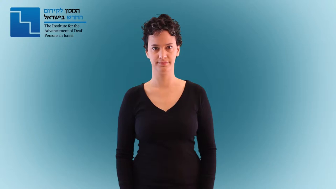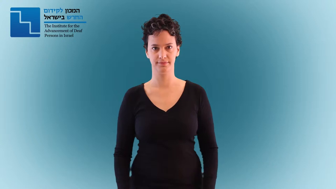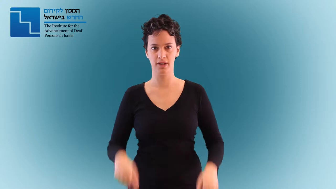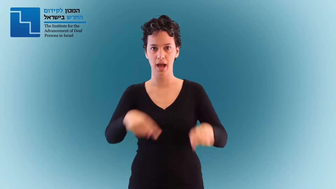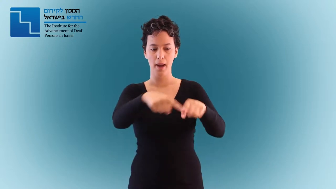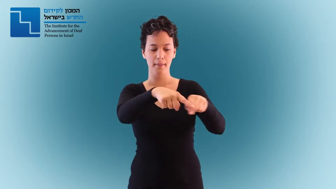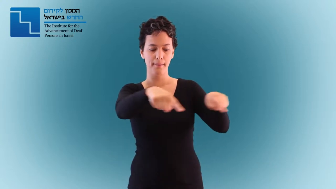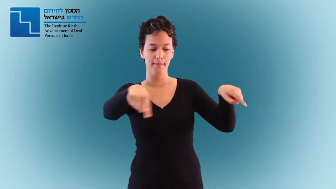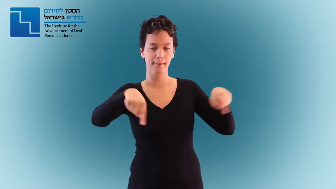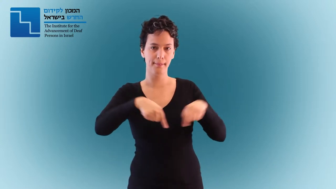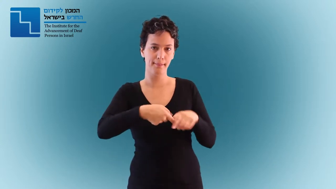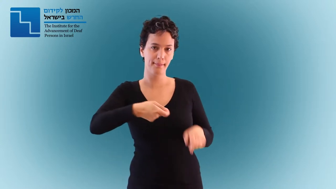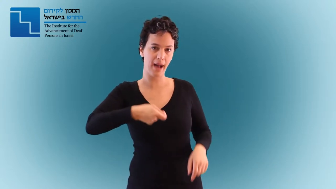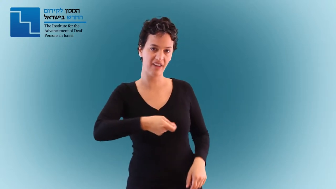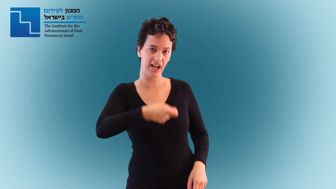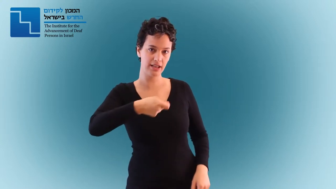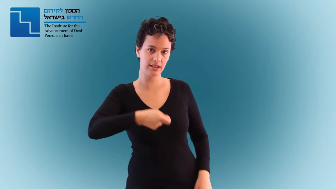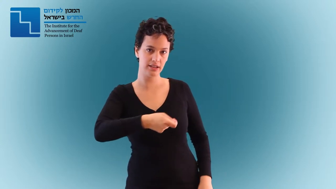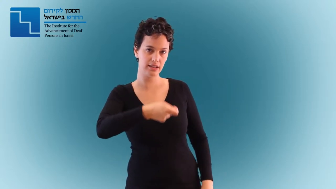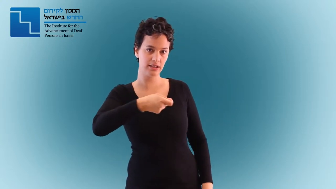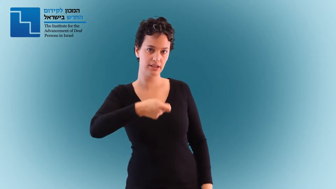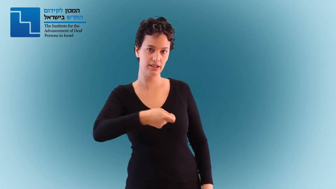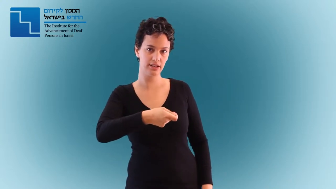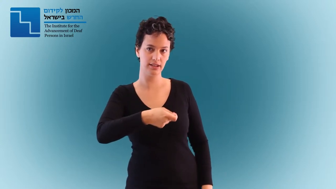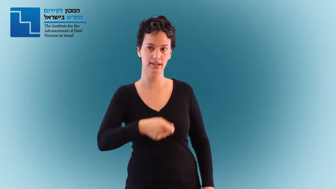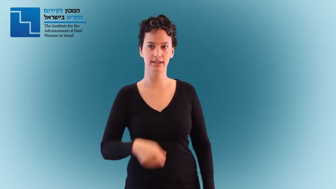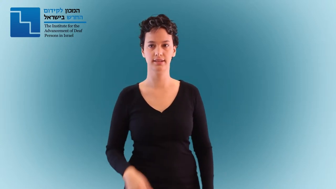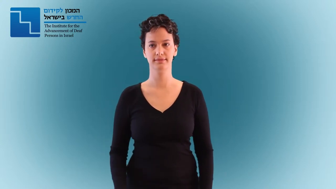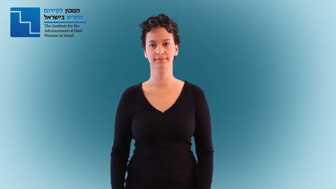מחבת